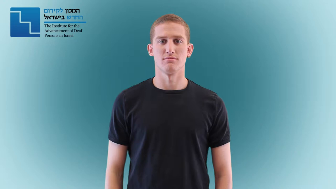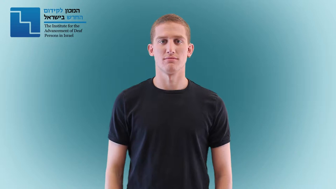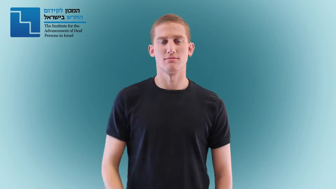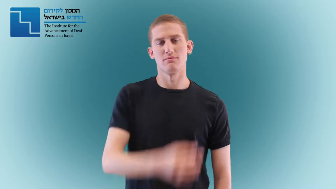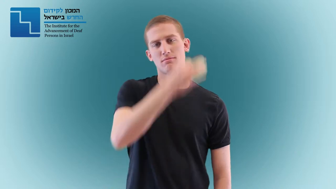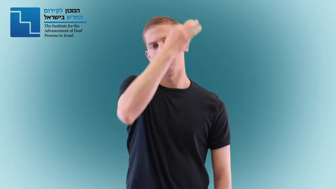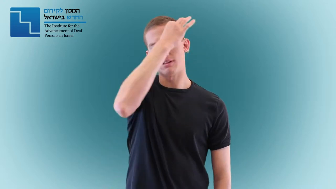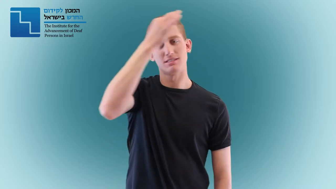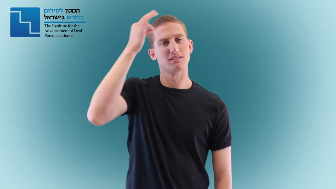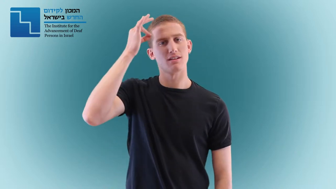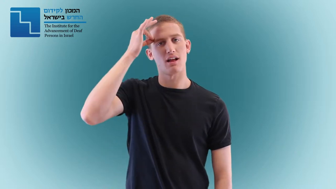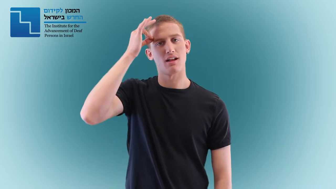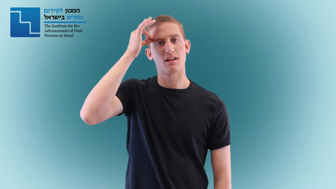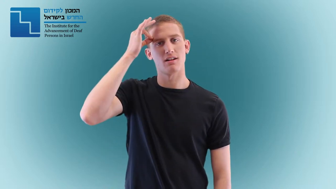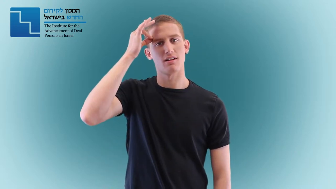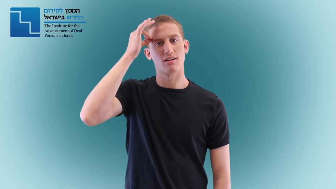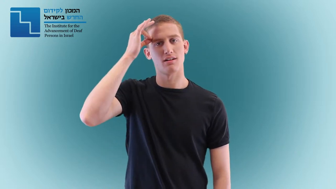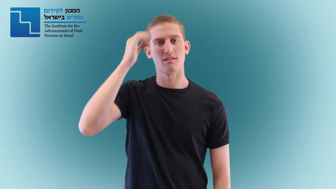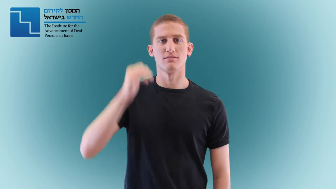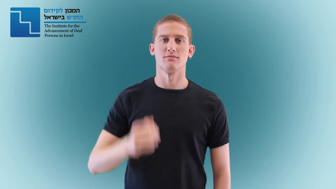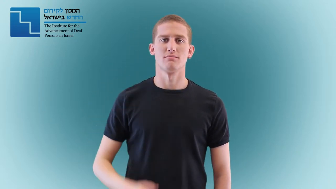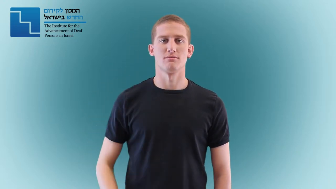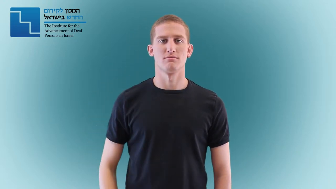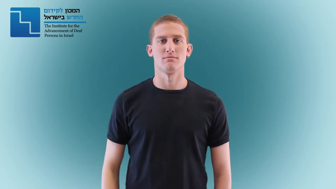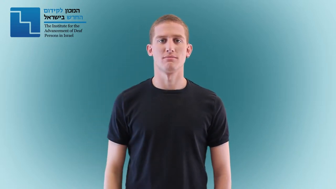מזל